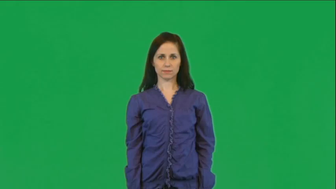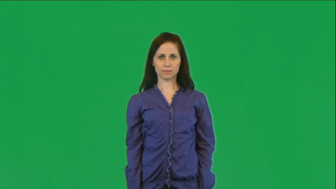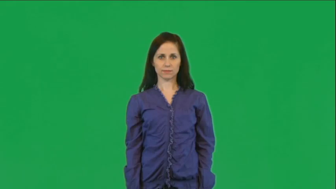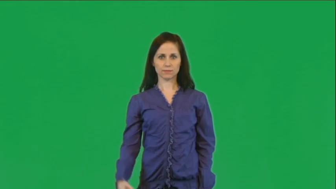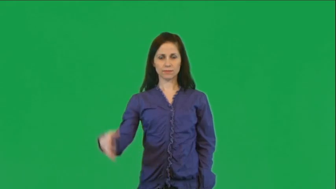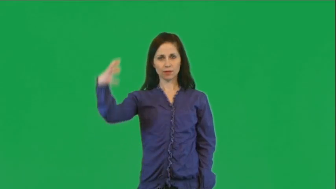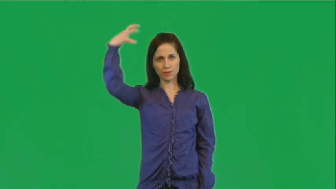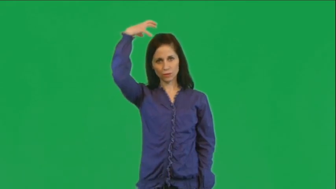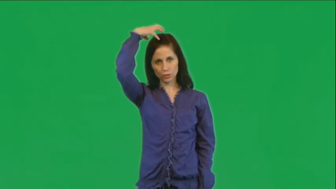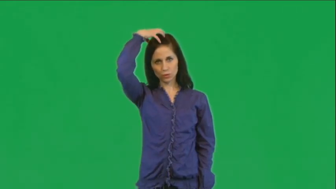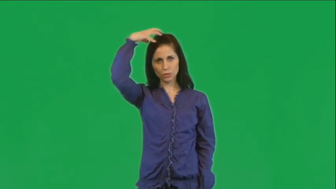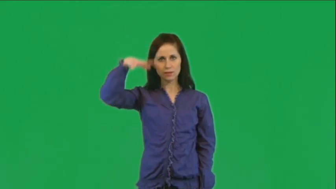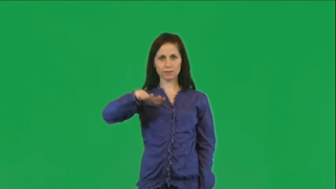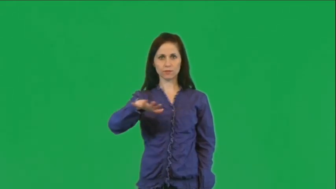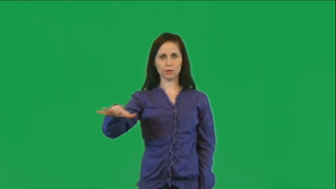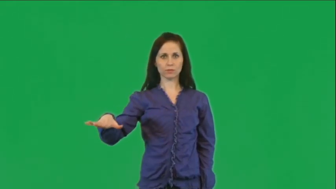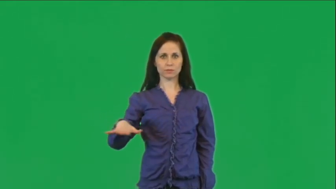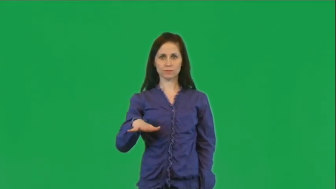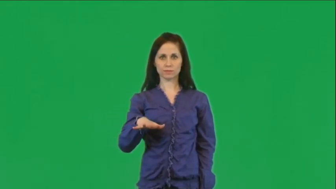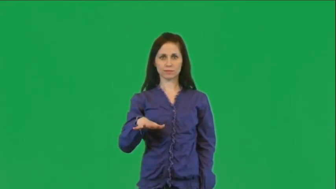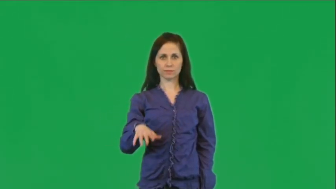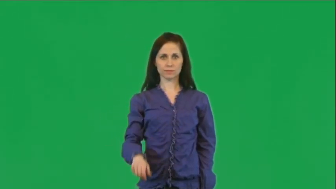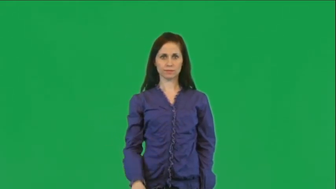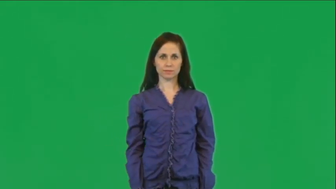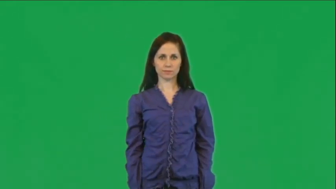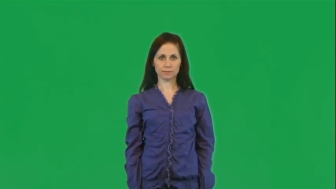królestwo